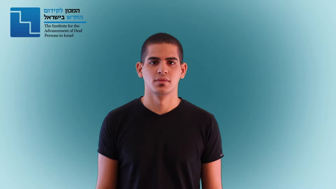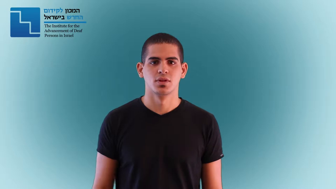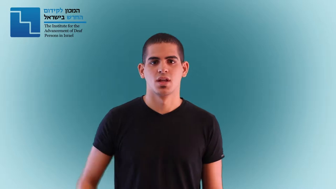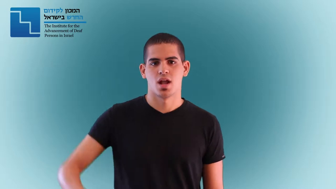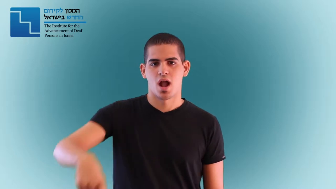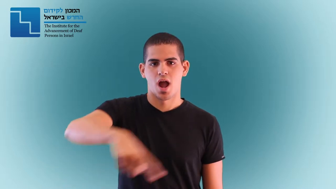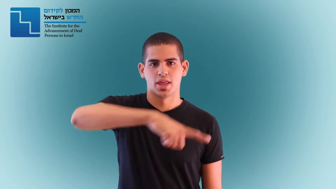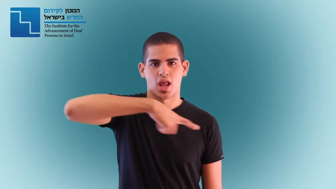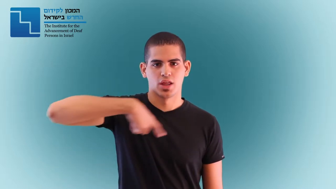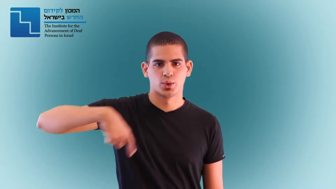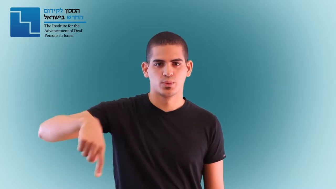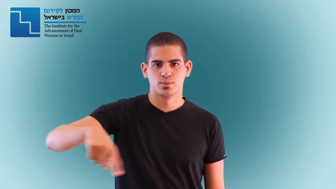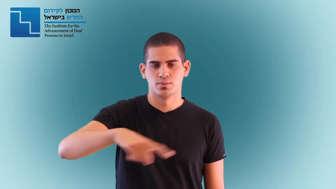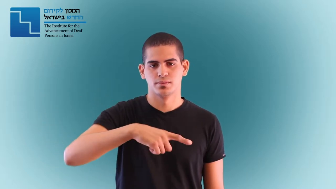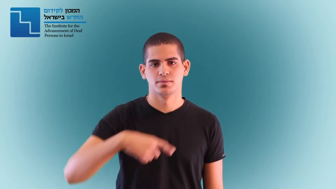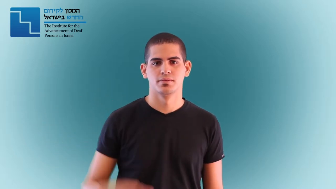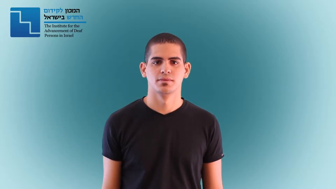אנחנו